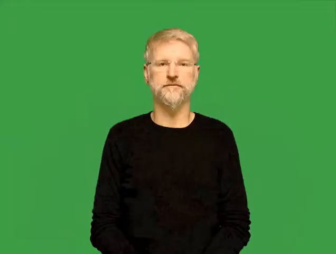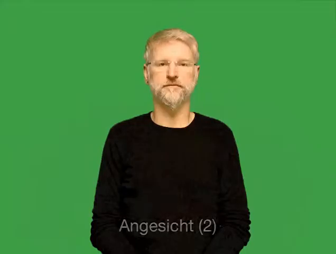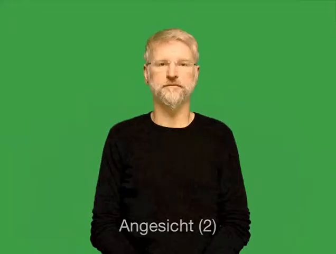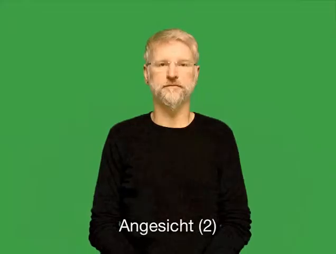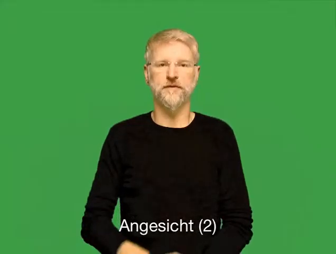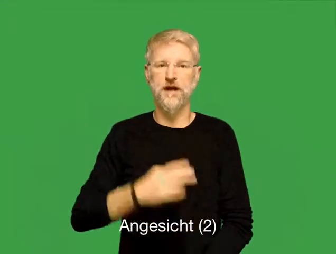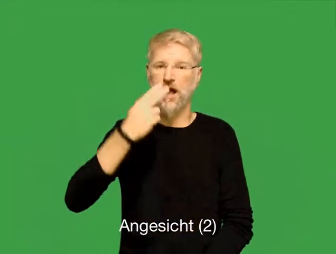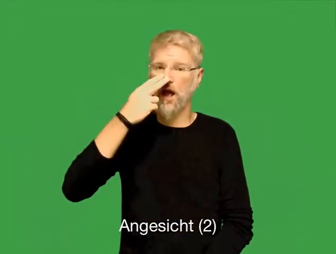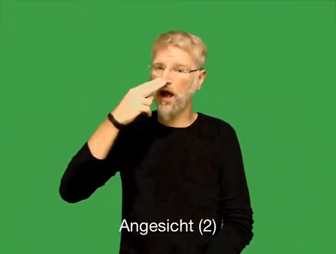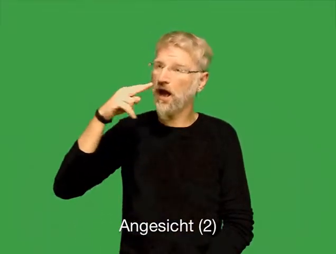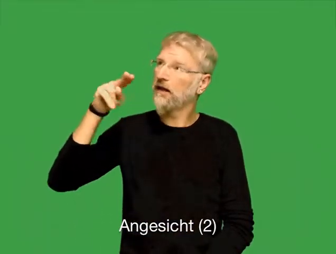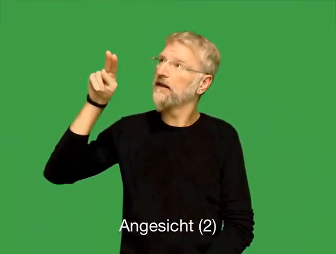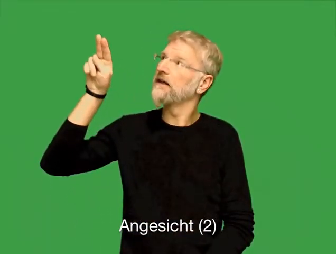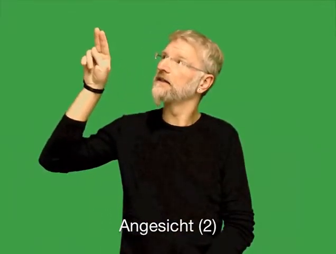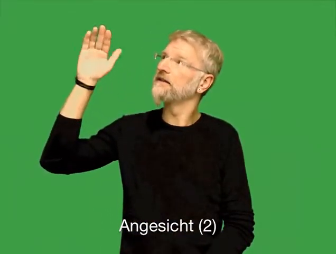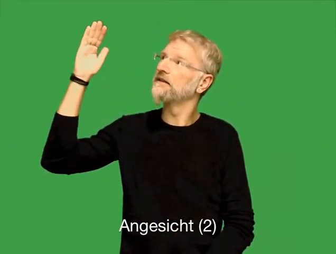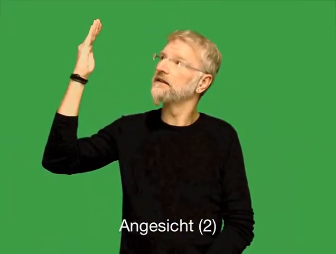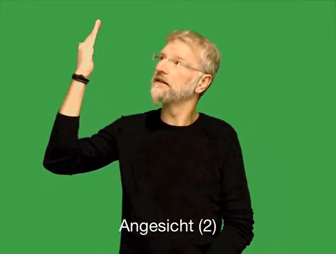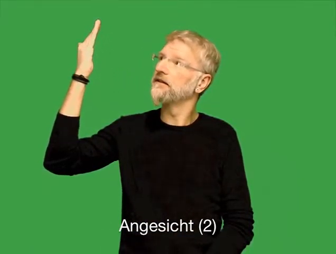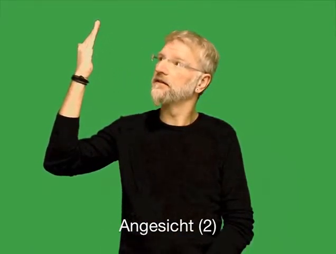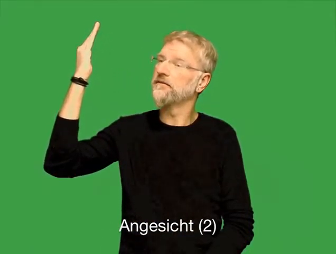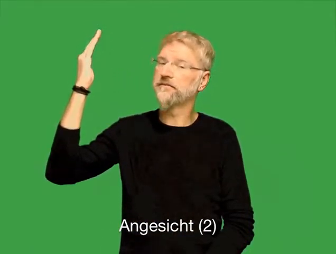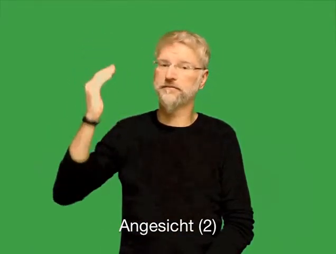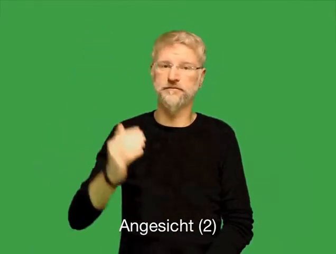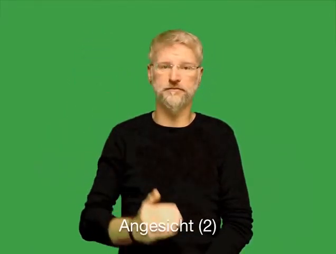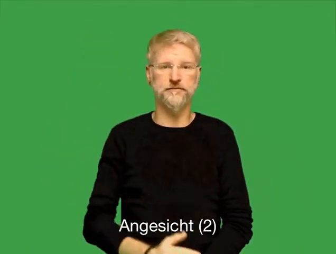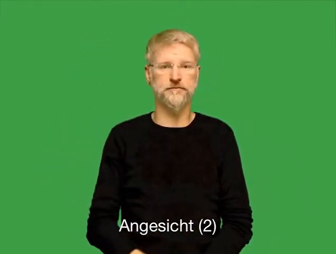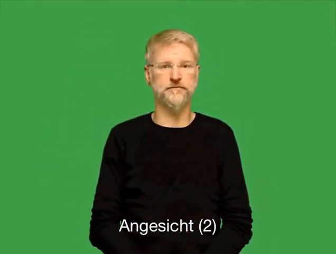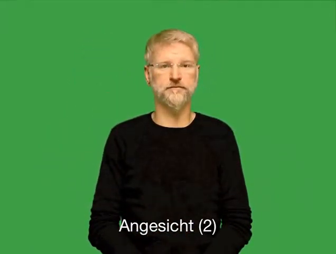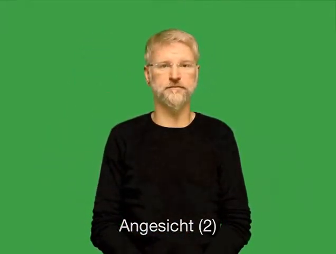Angesicht